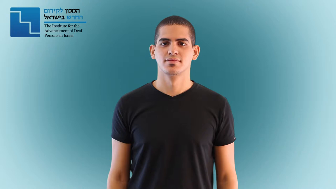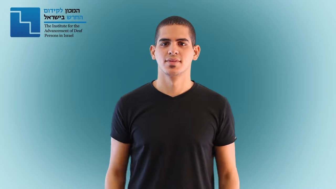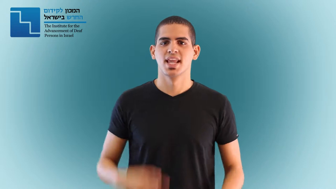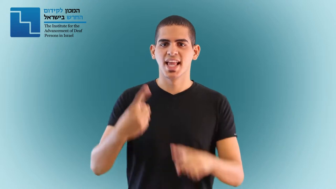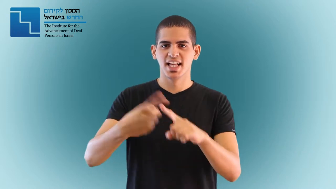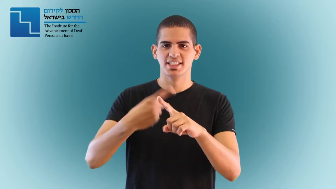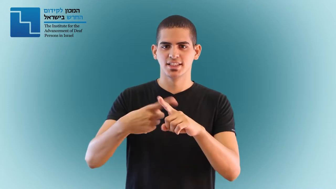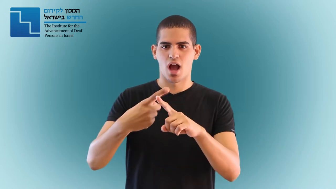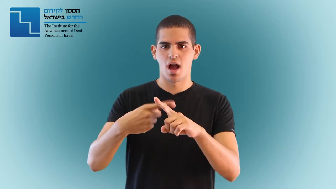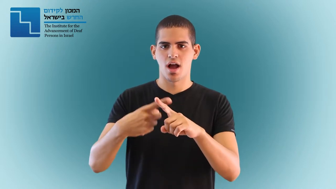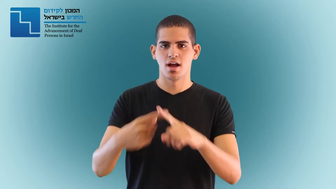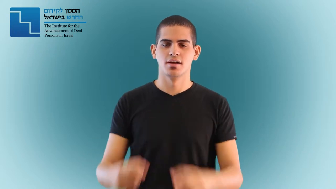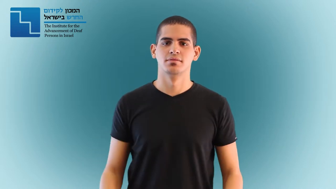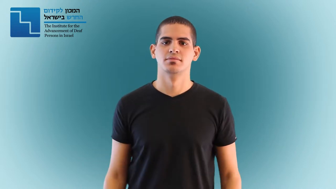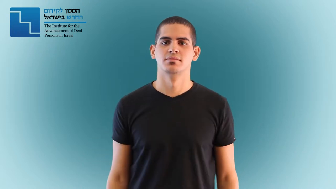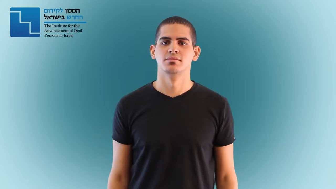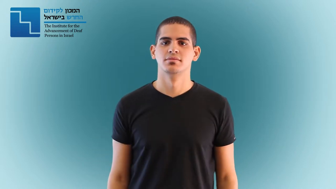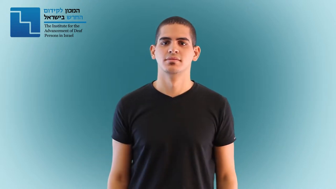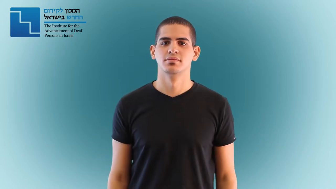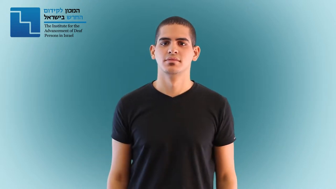גיסה